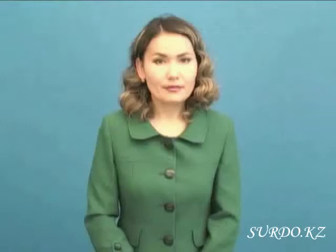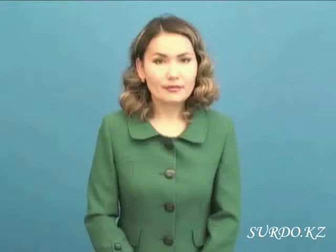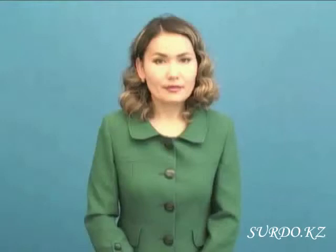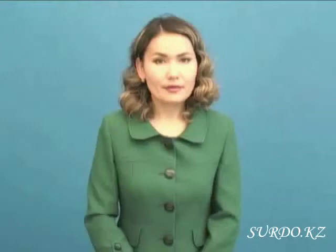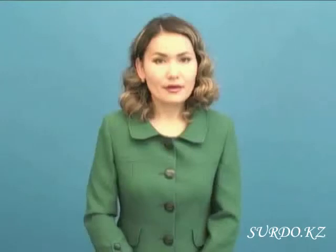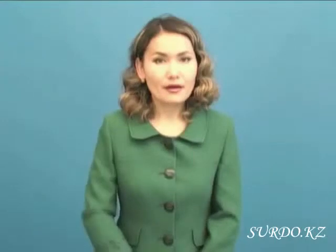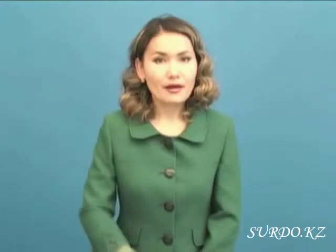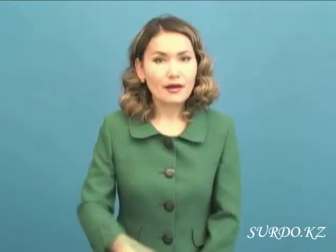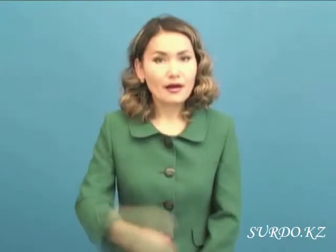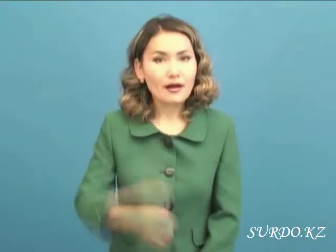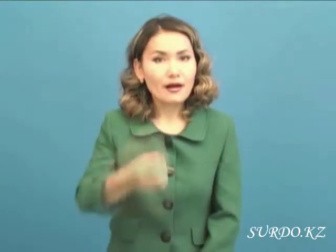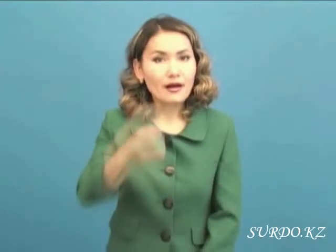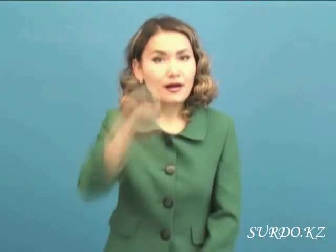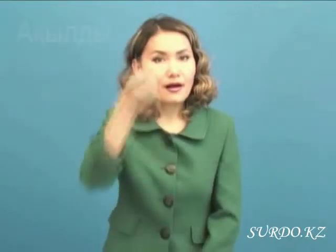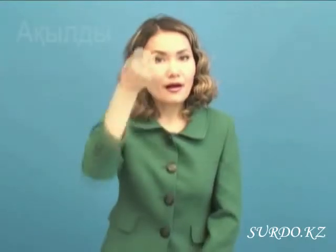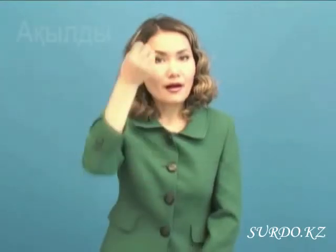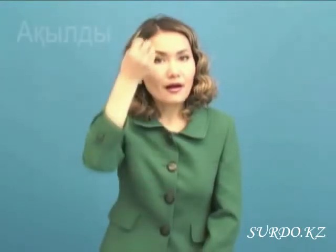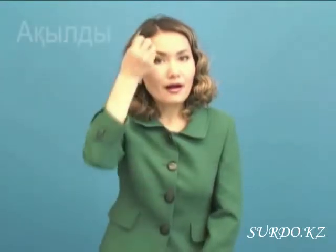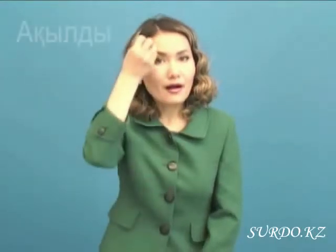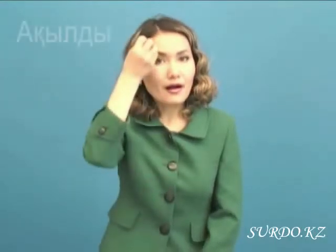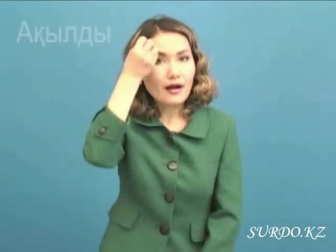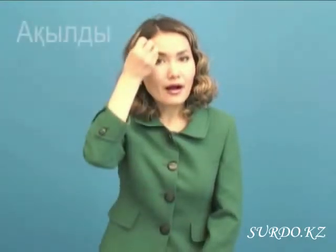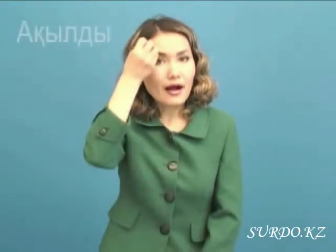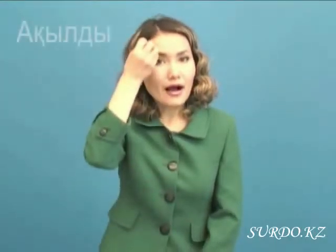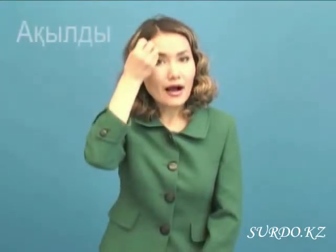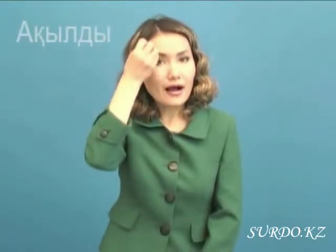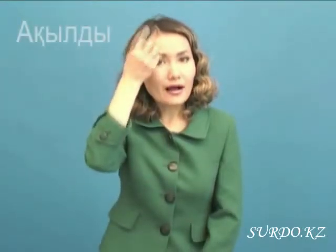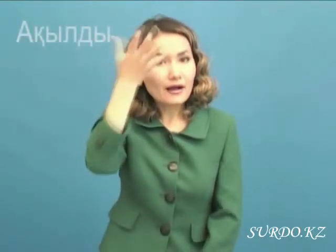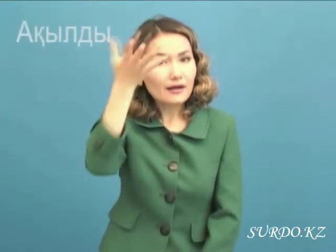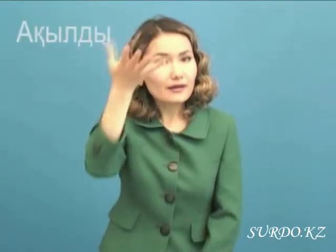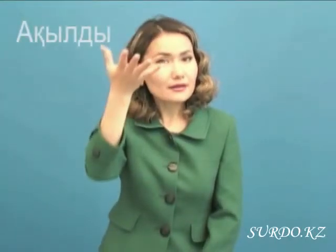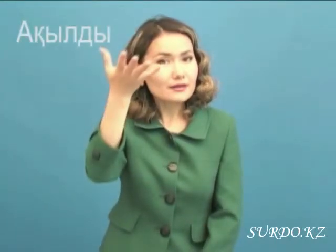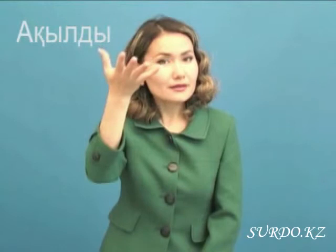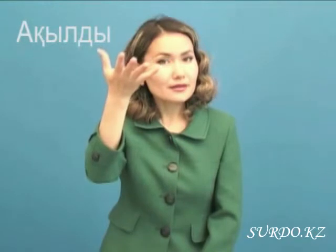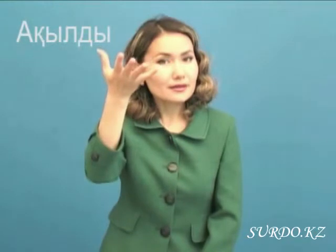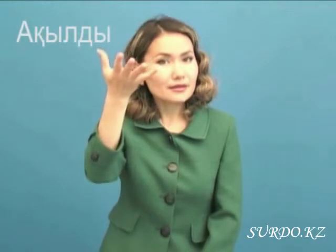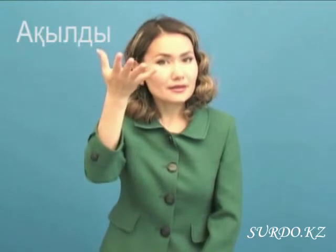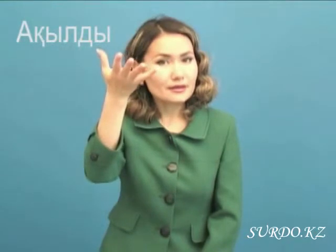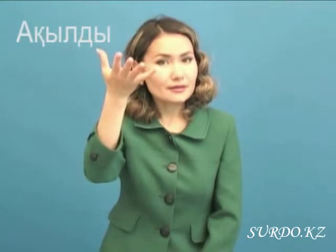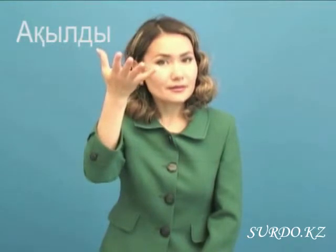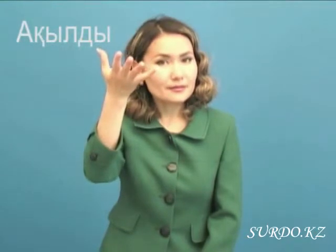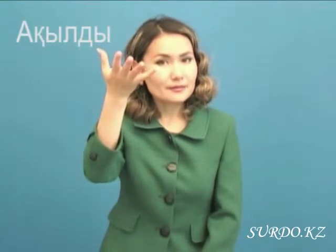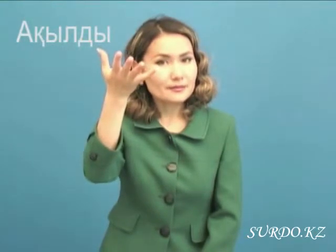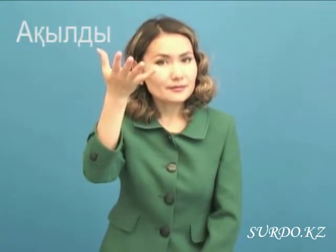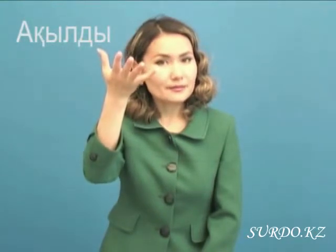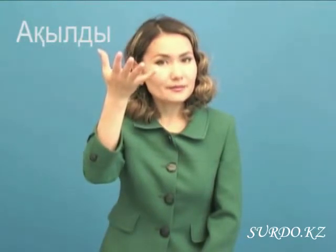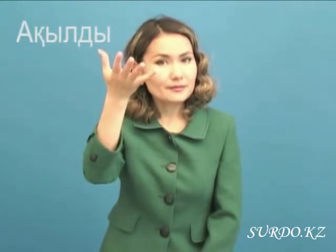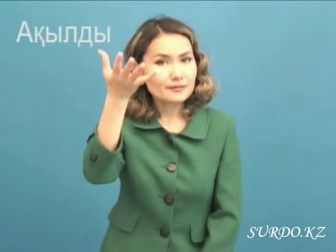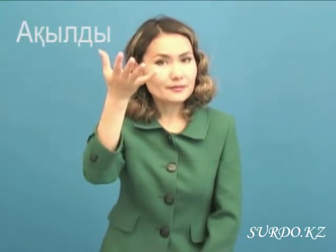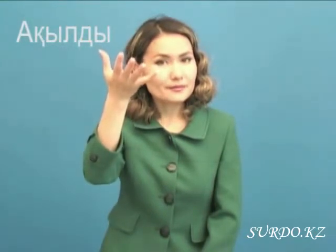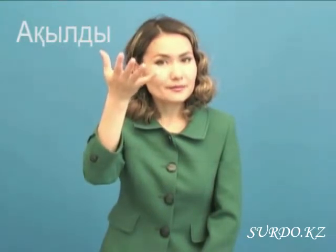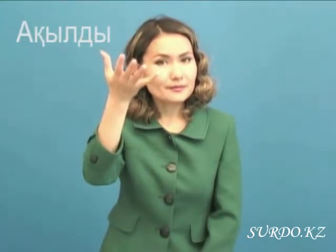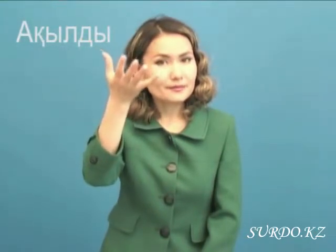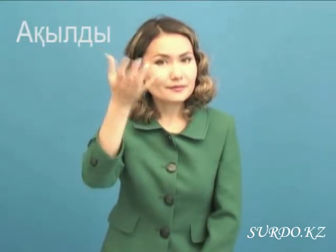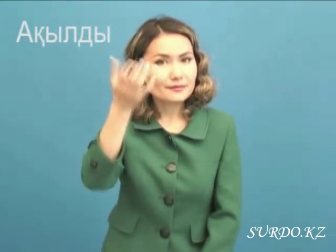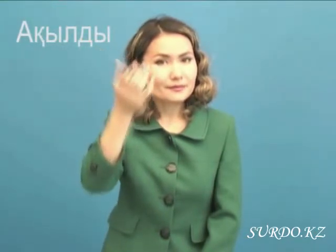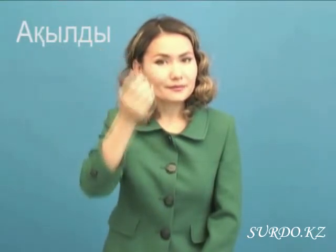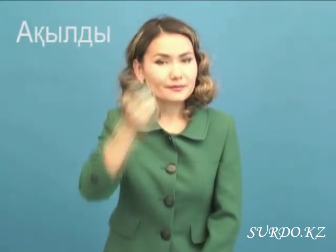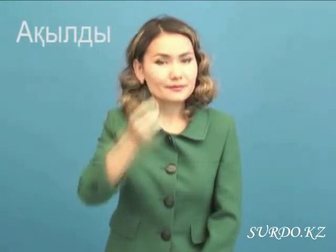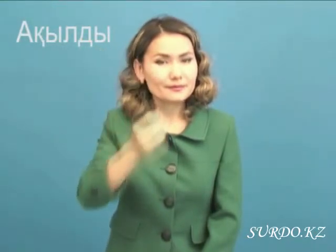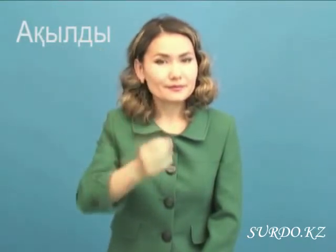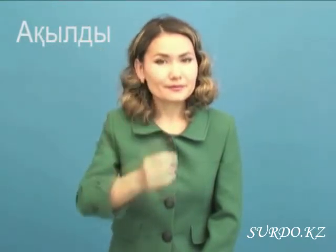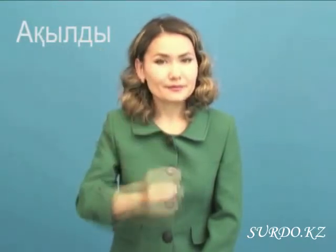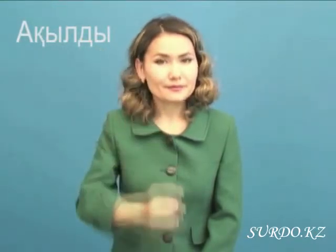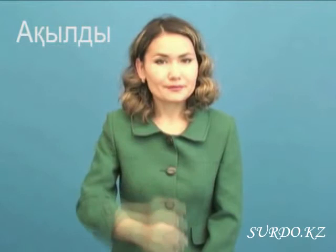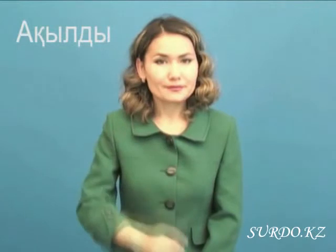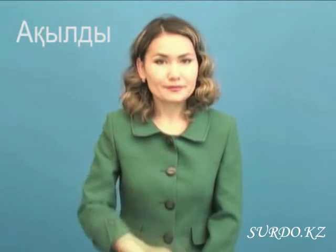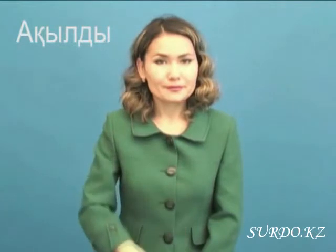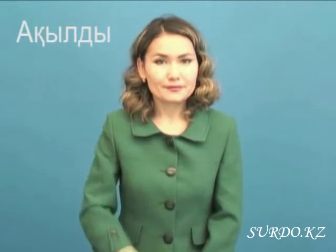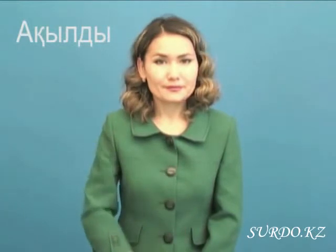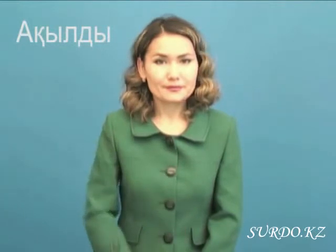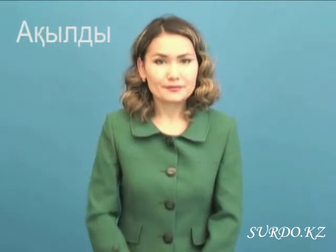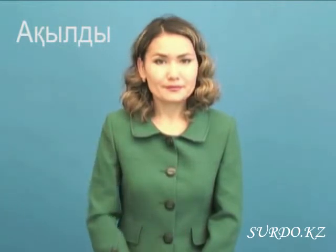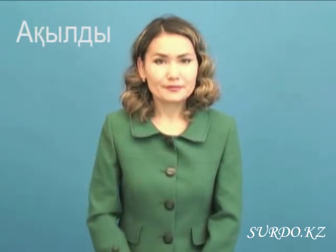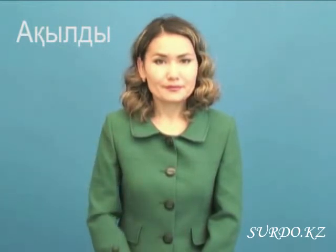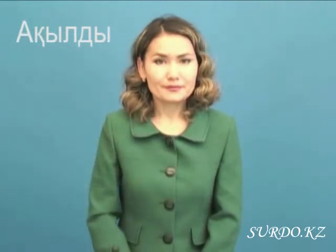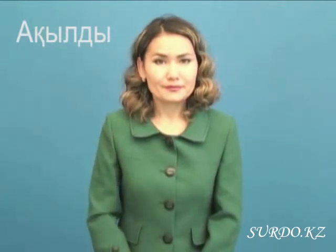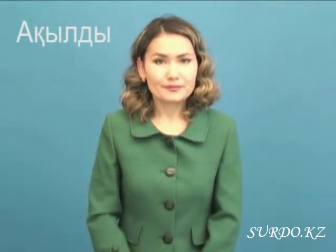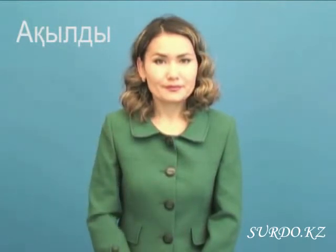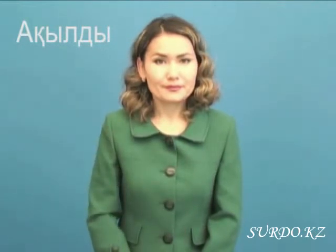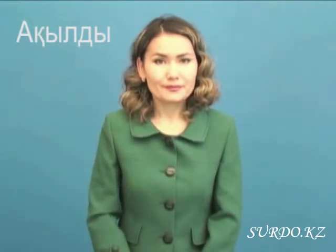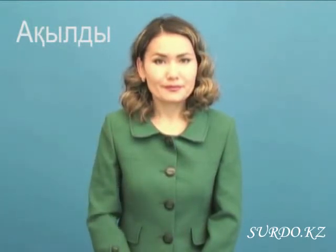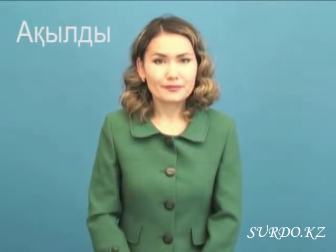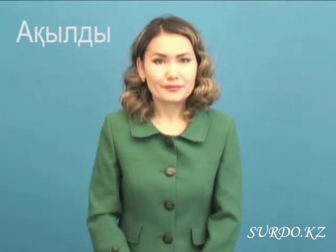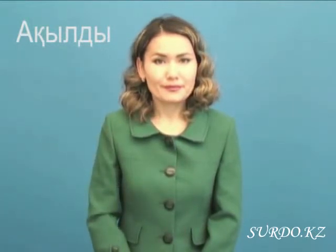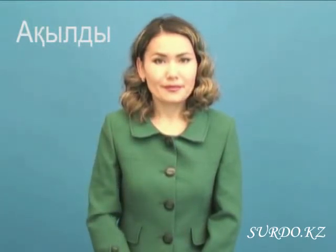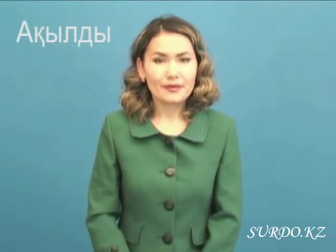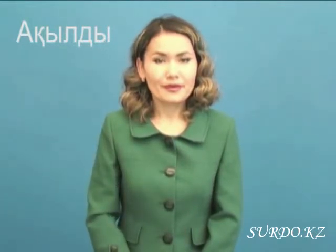Ақылды